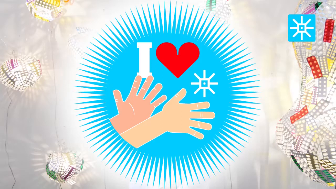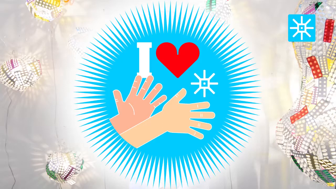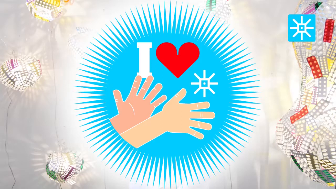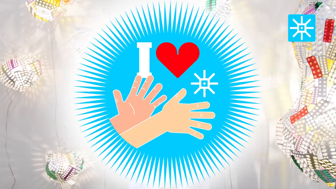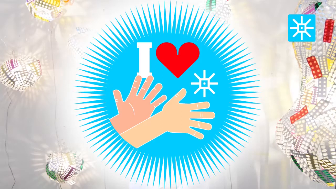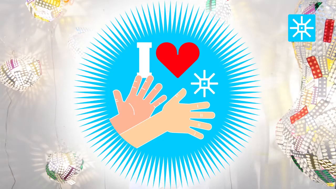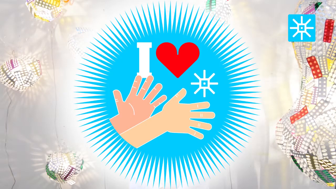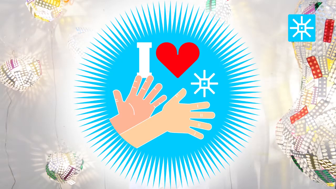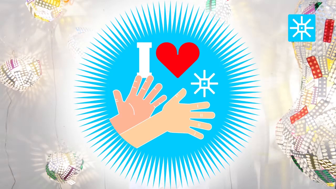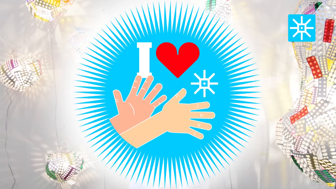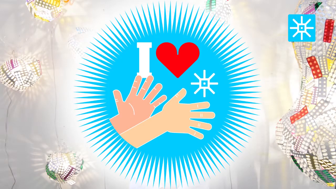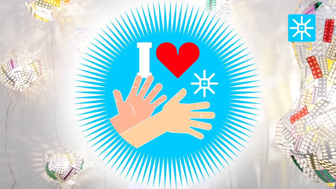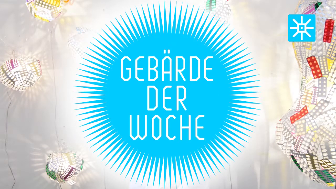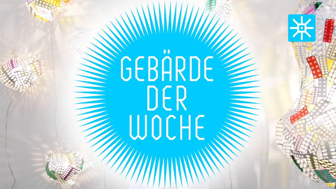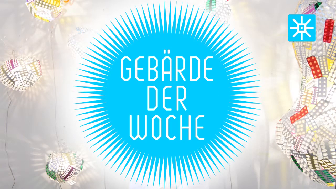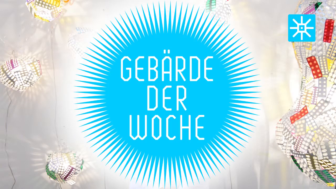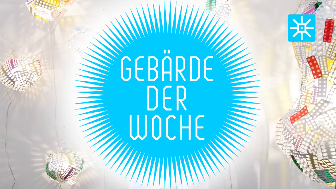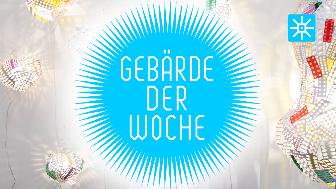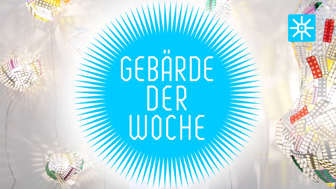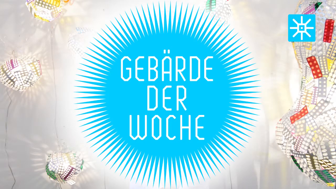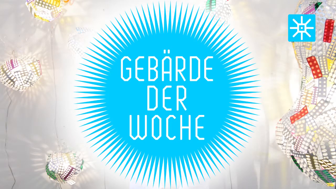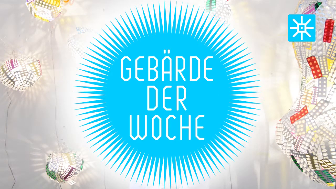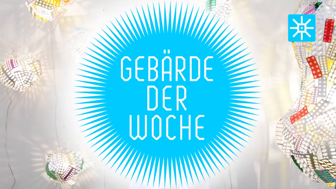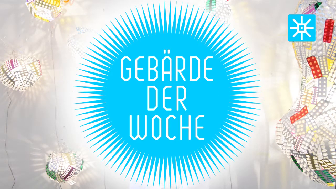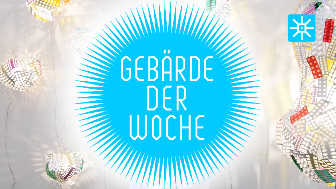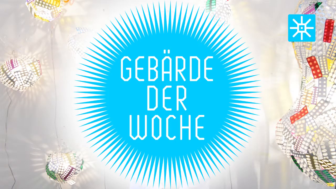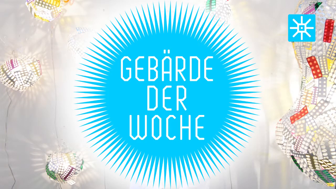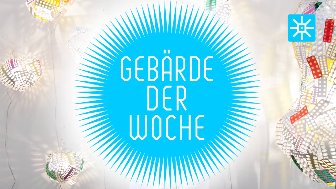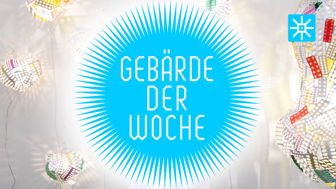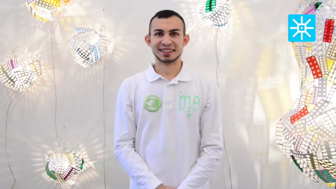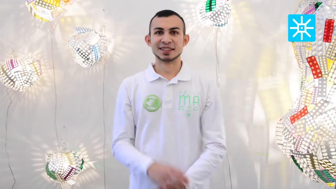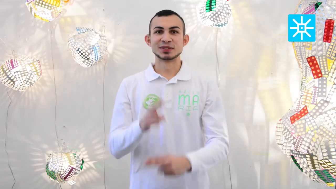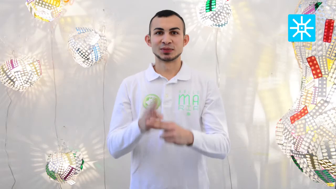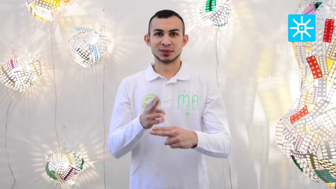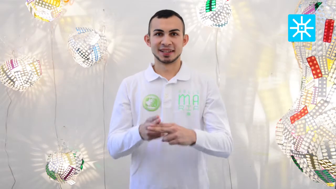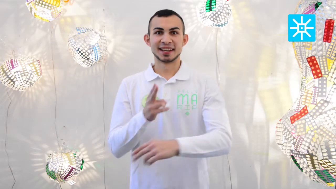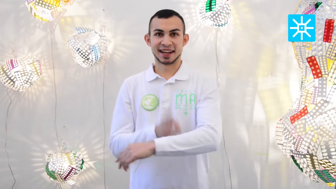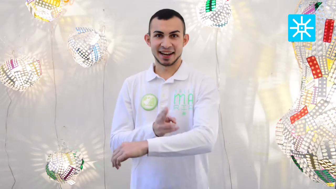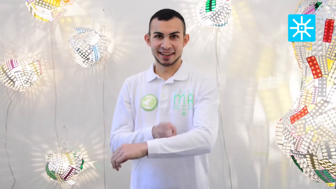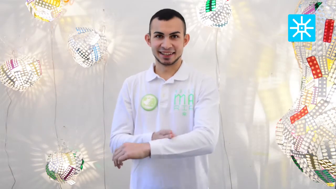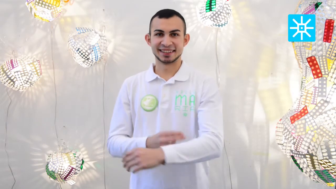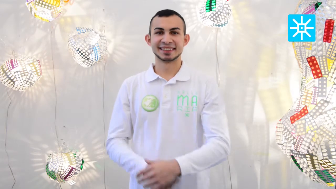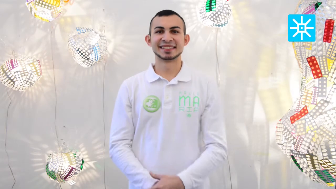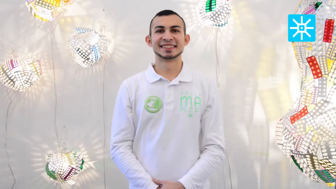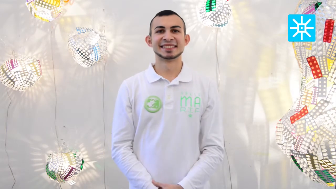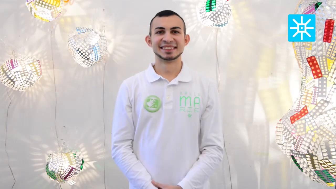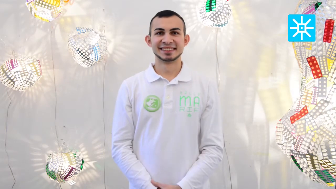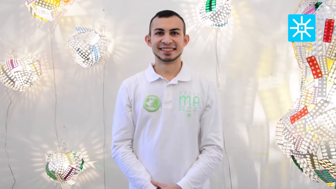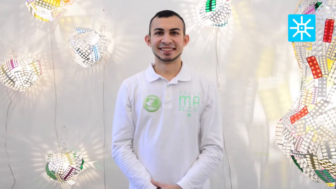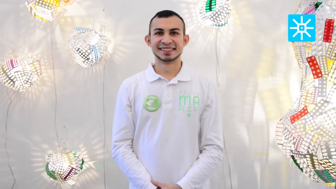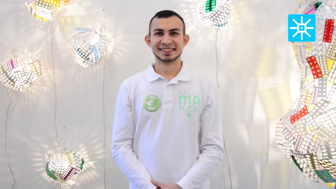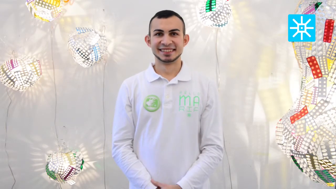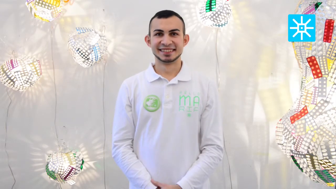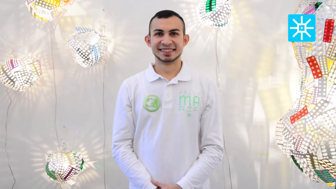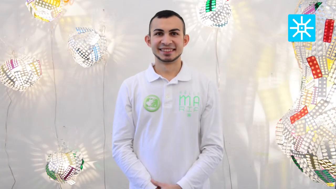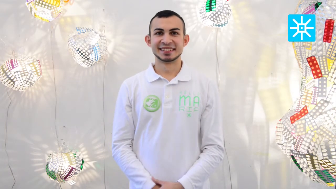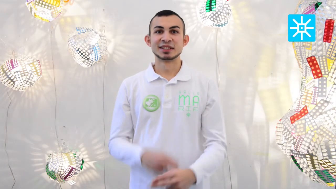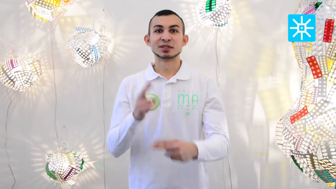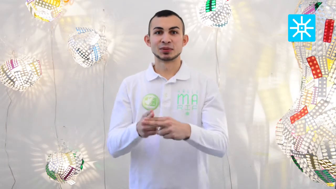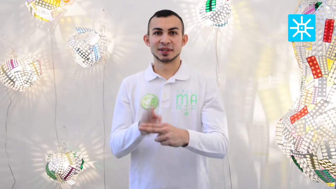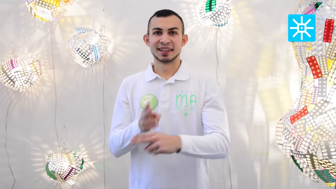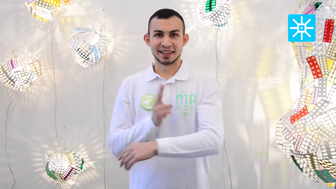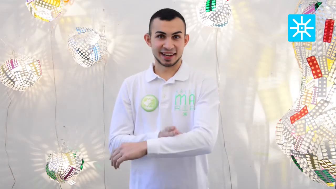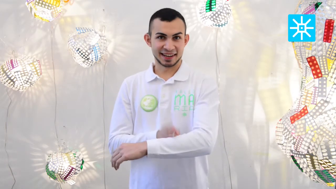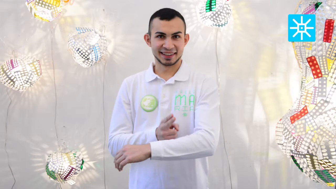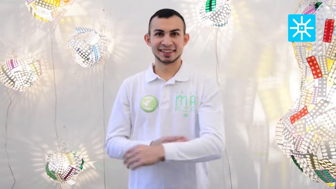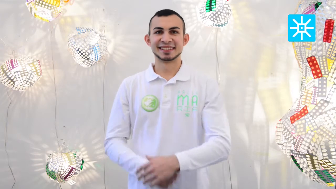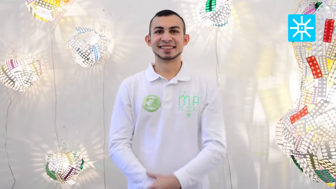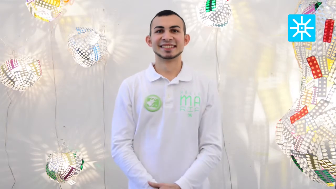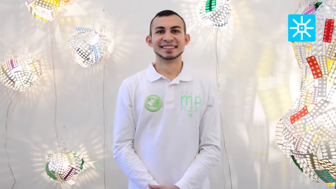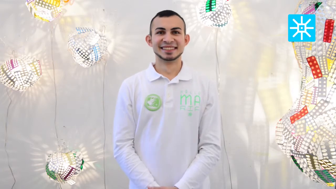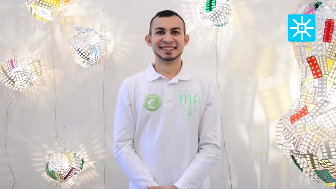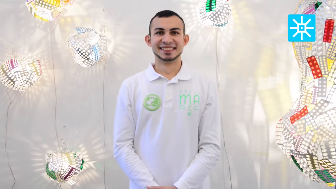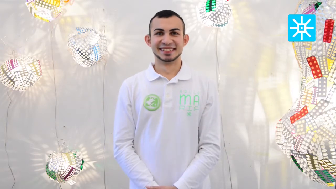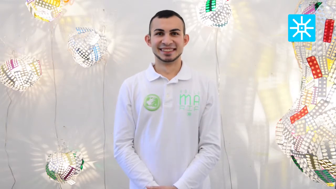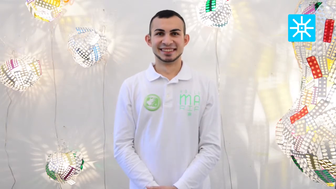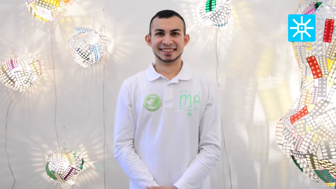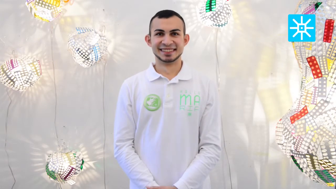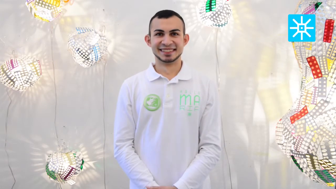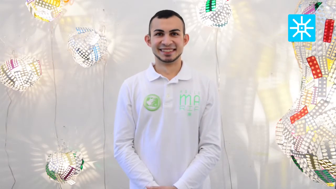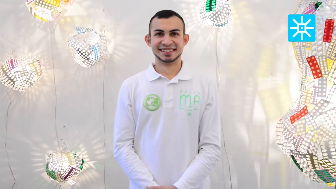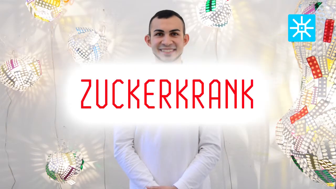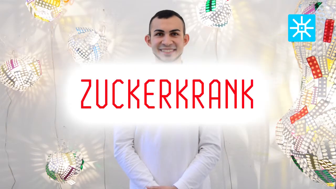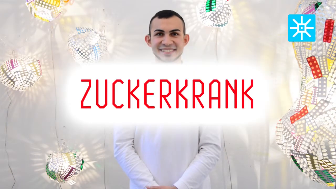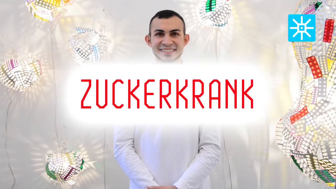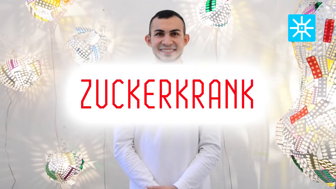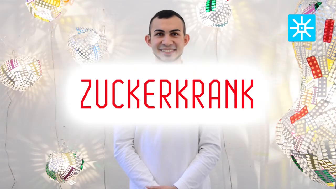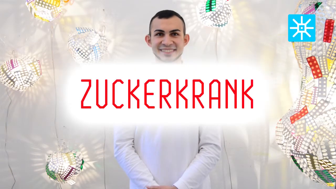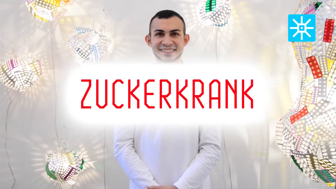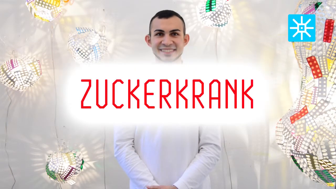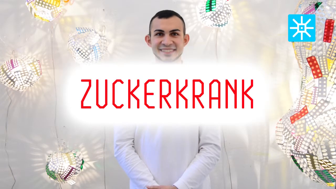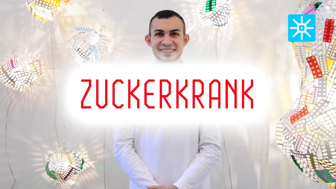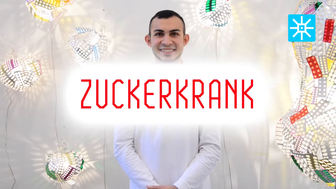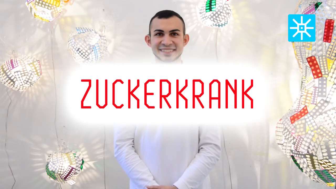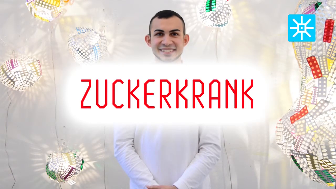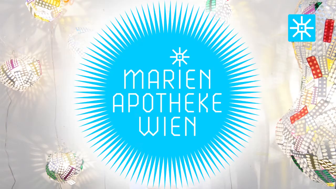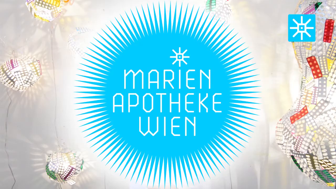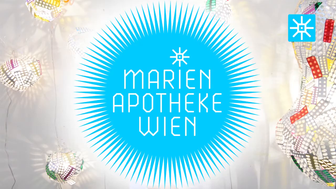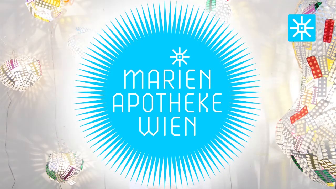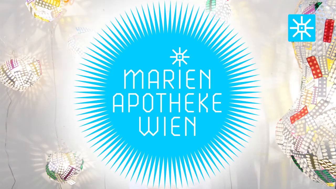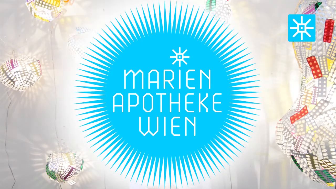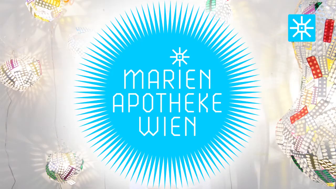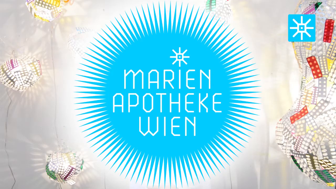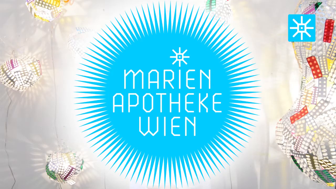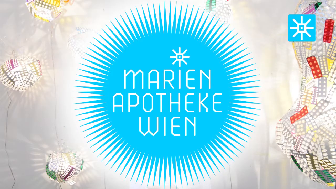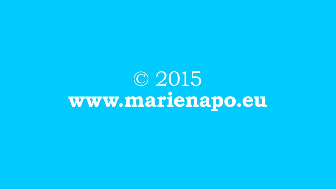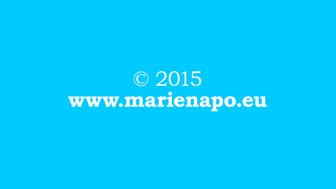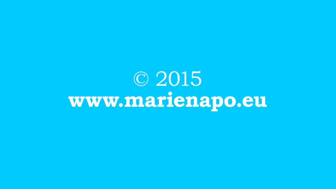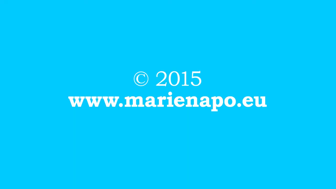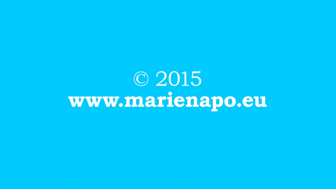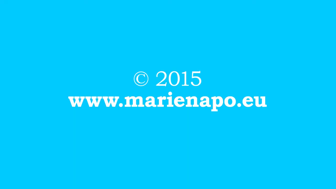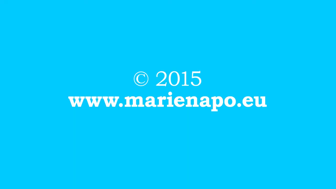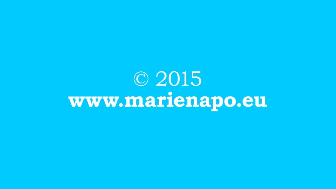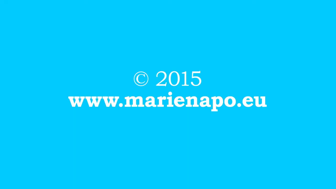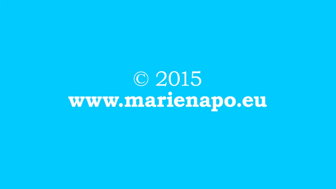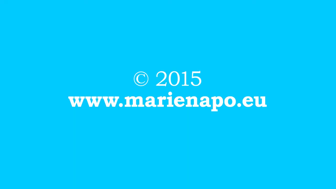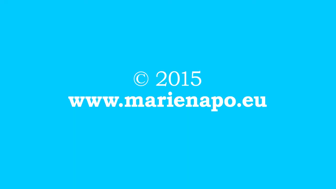Zuckerkrank